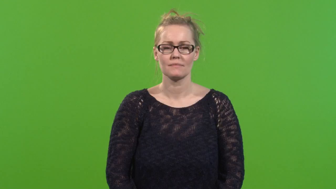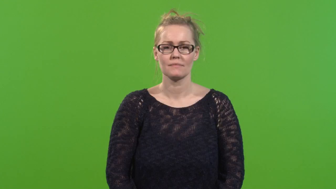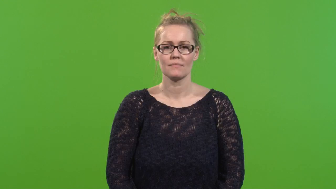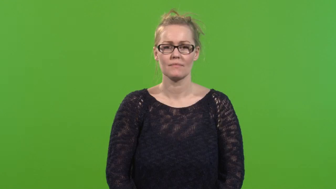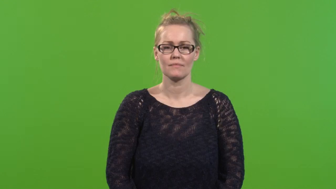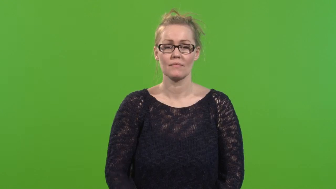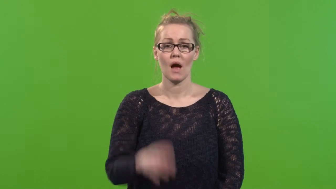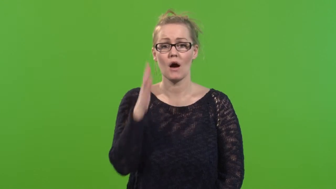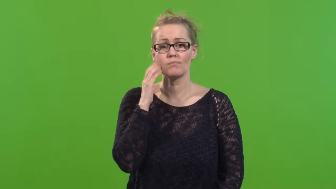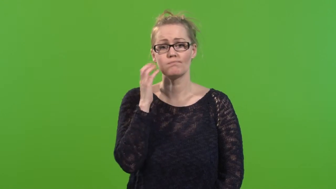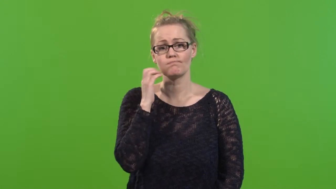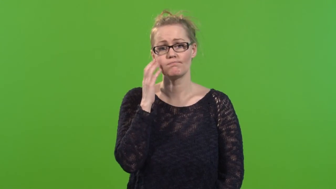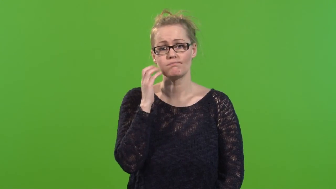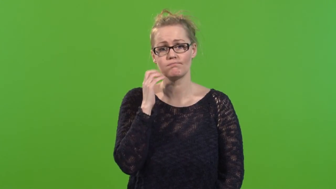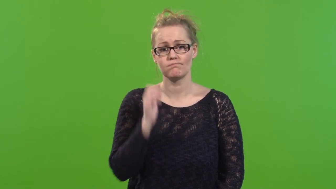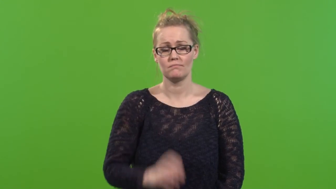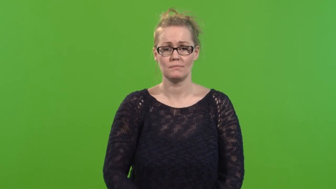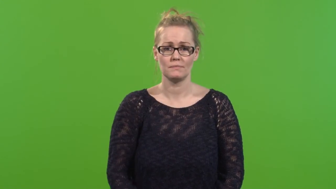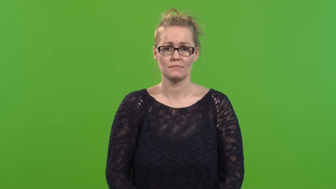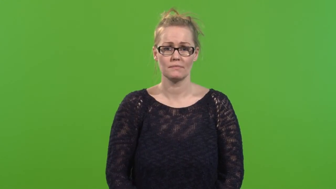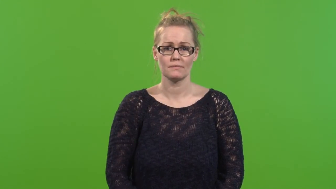Leið